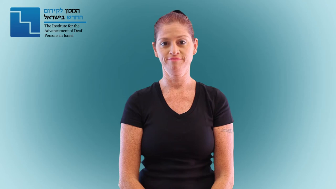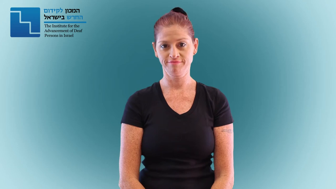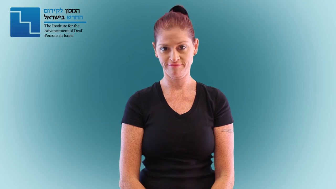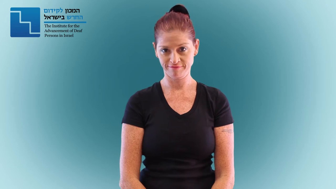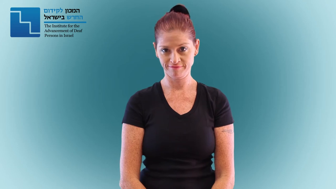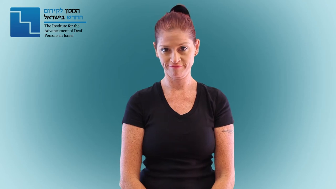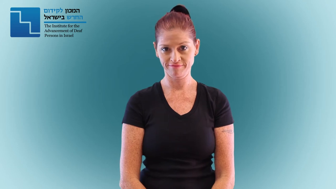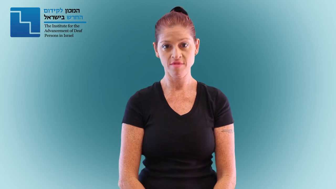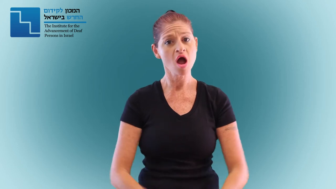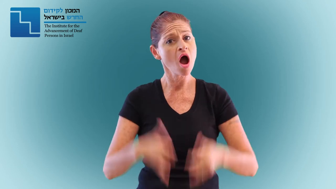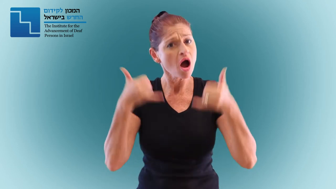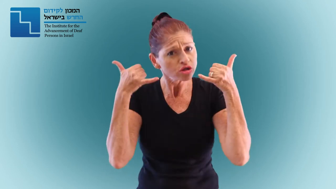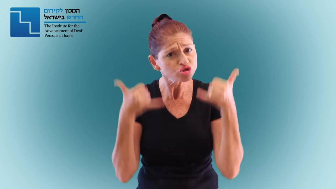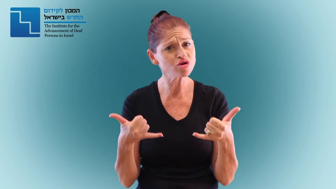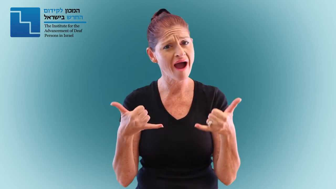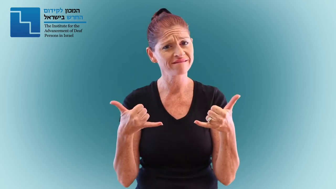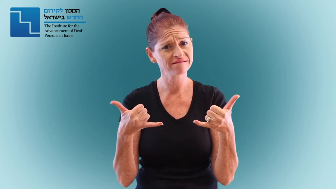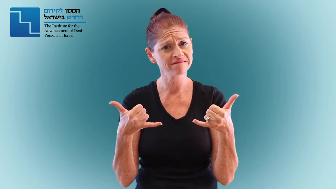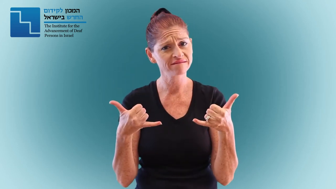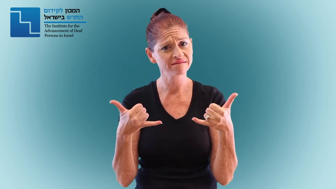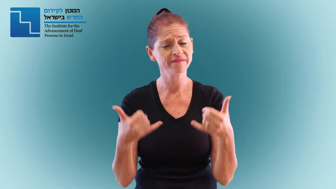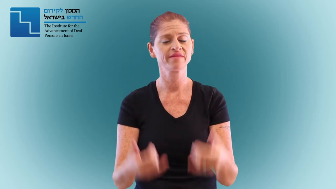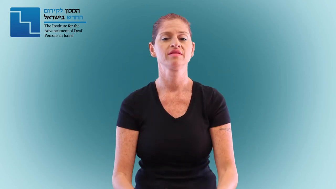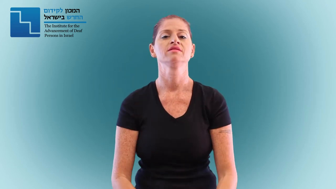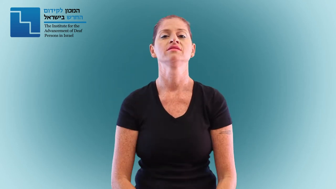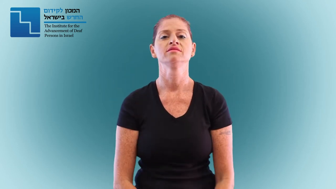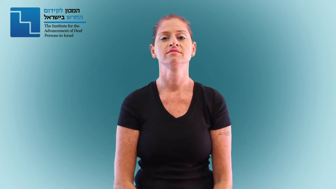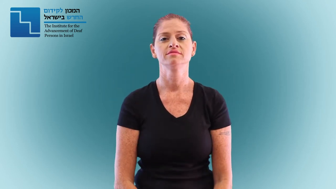עכשיו